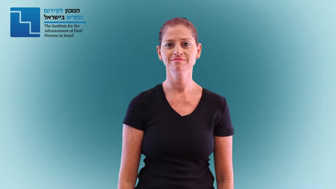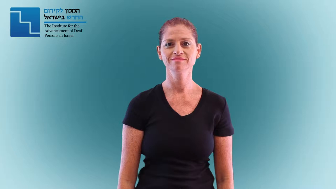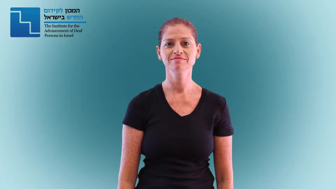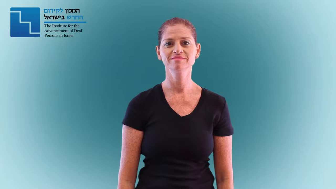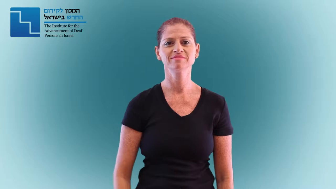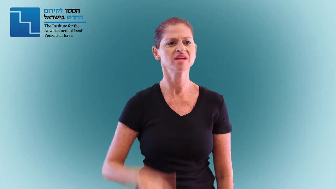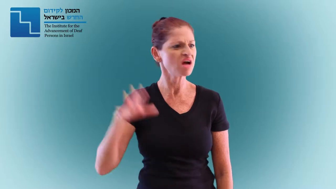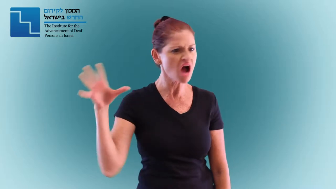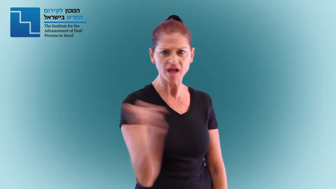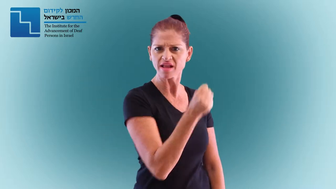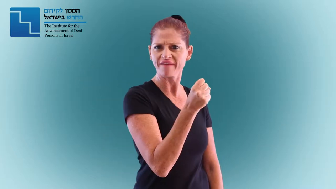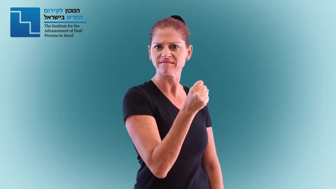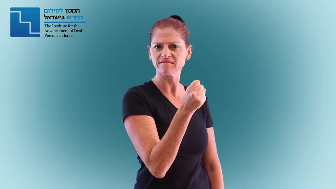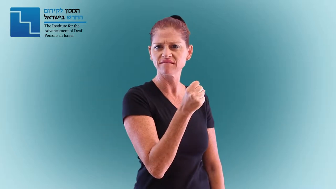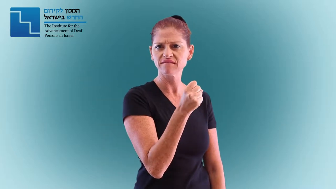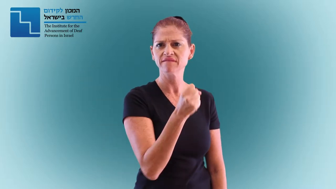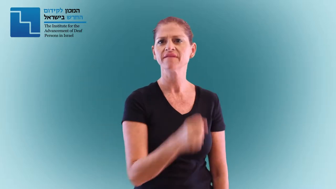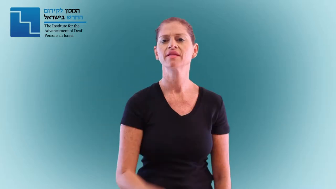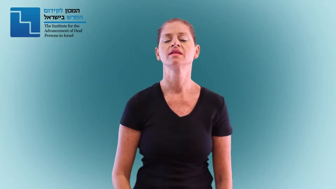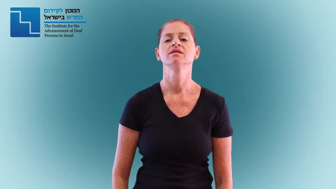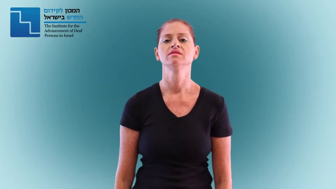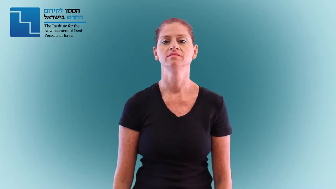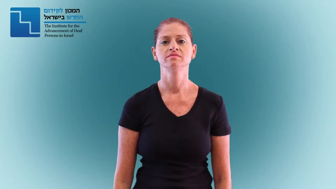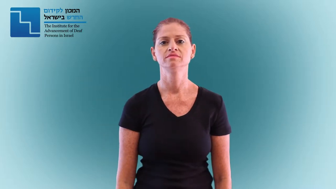לחטוף